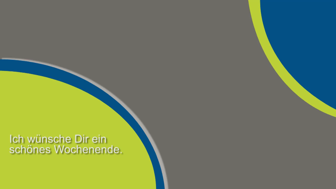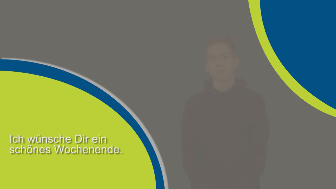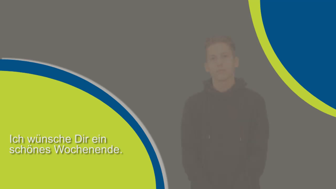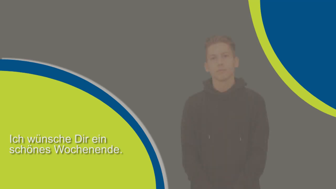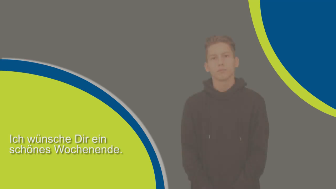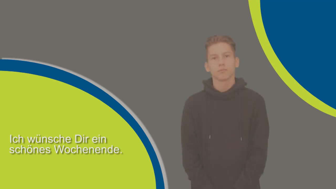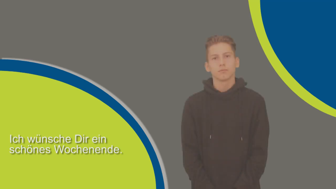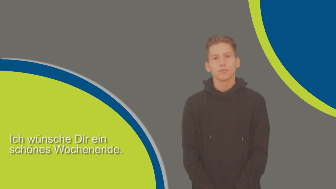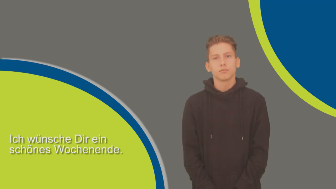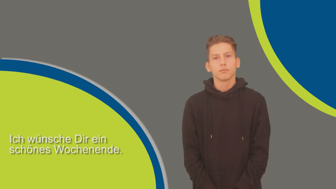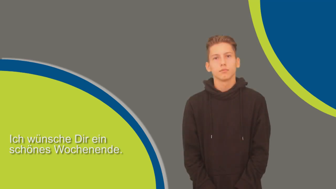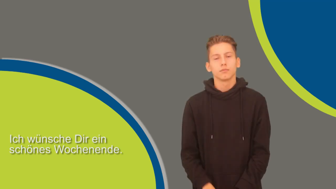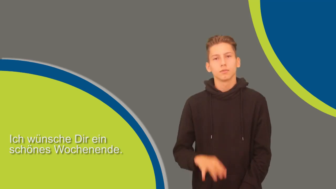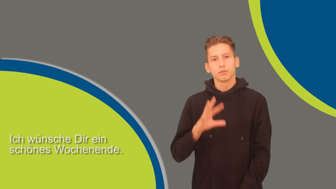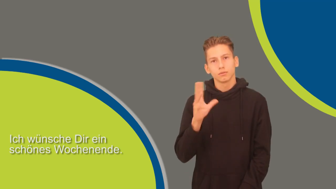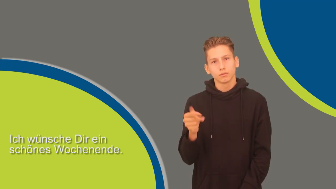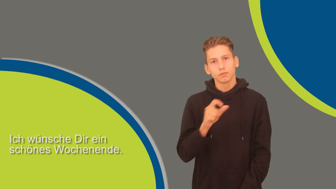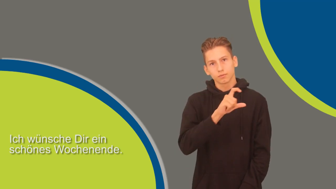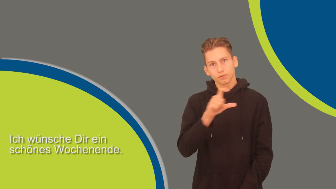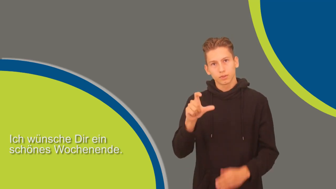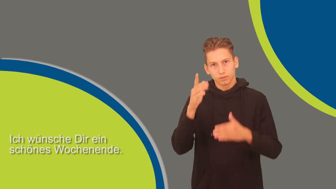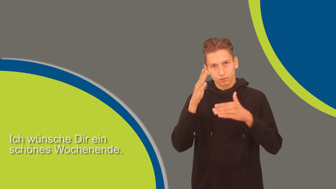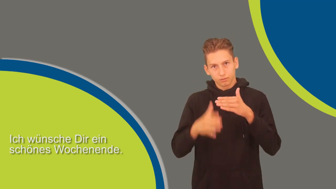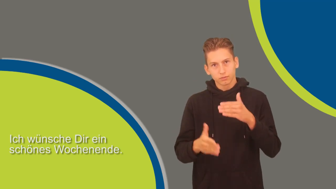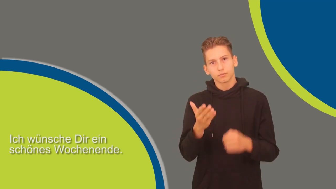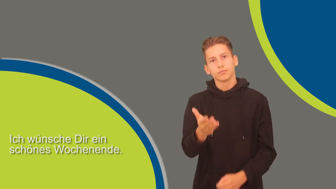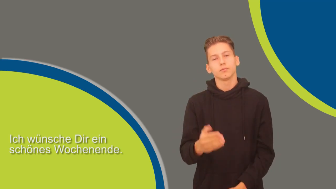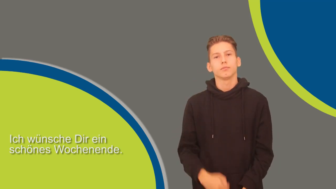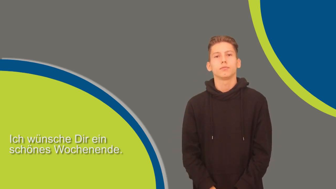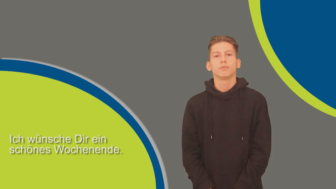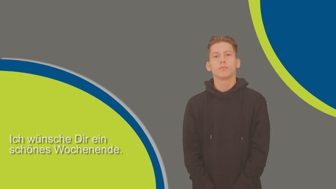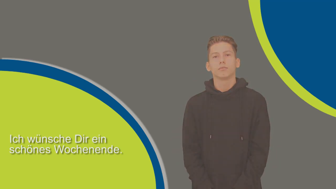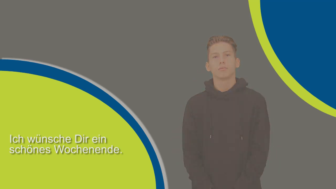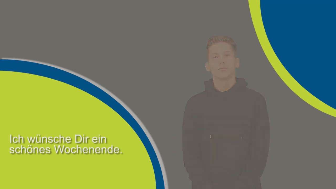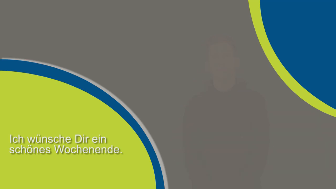Ich wünsche Dir ein schönes Wochenende!